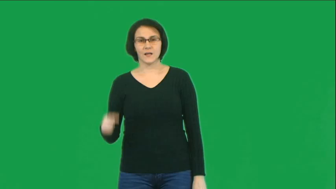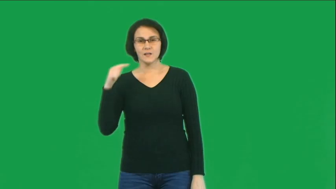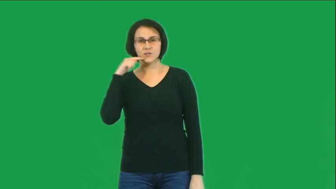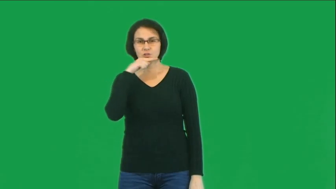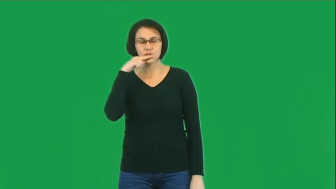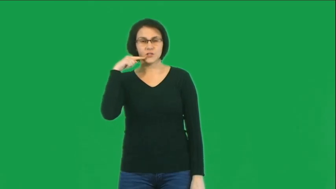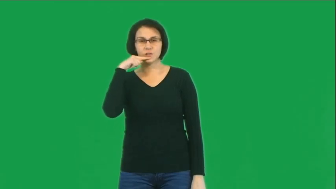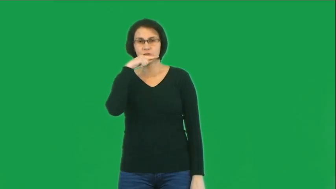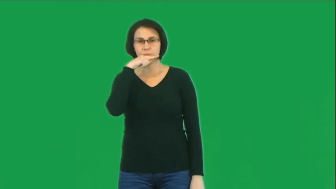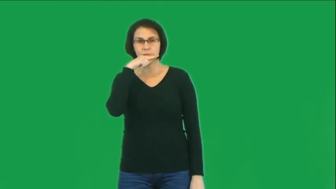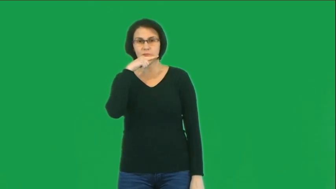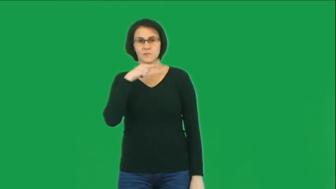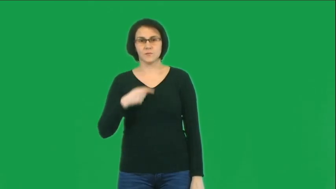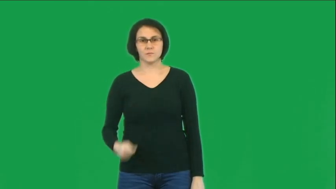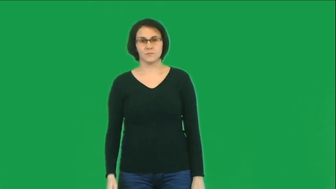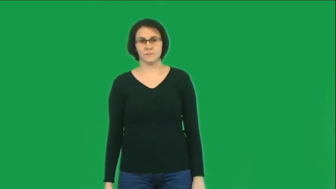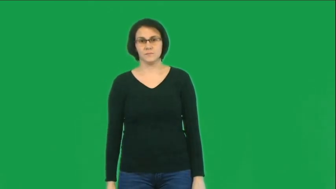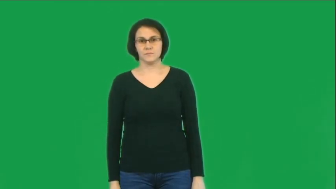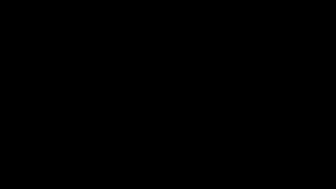szczoteczka do zębów